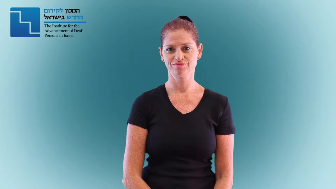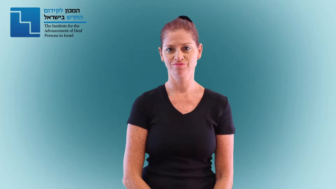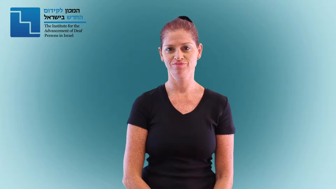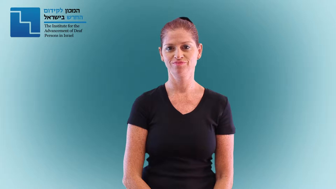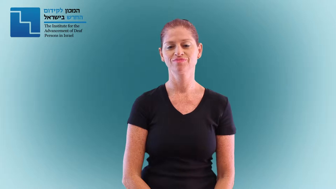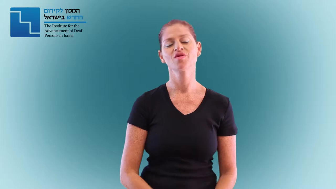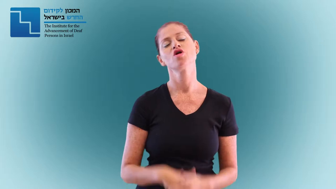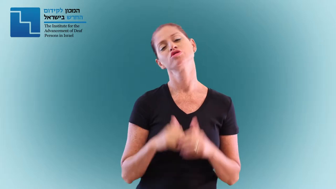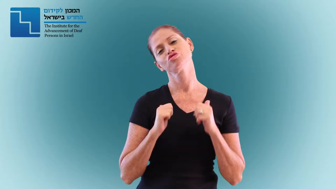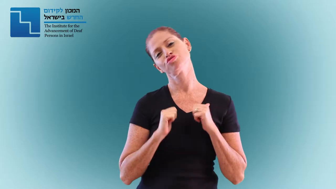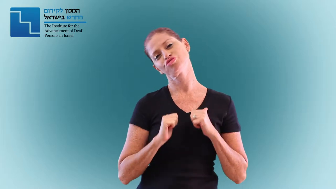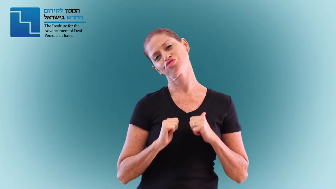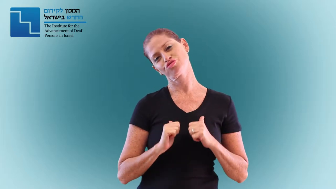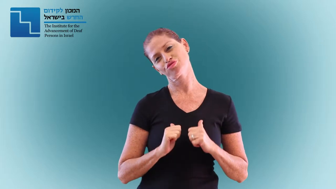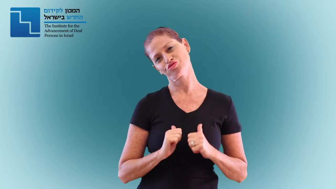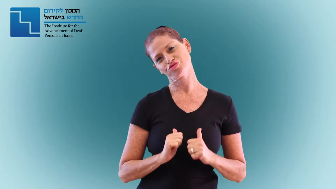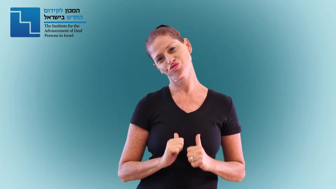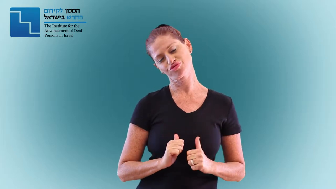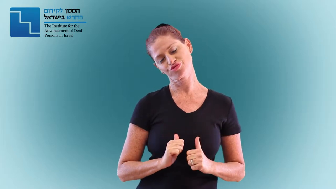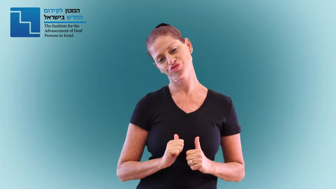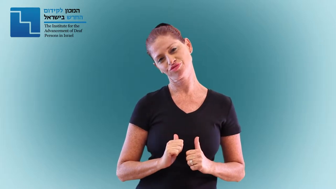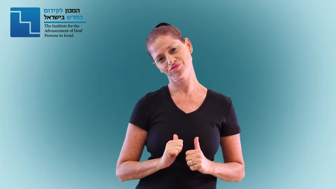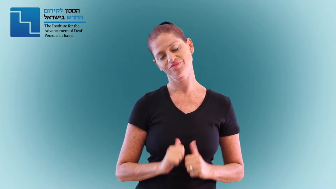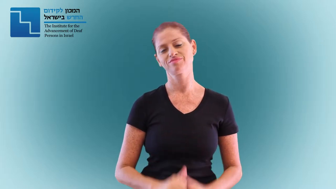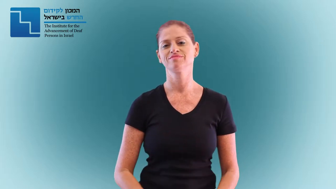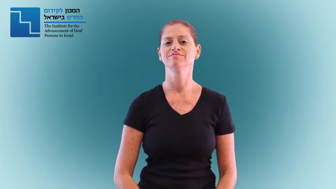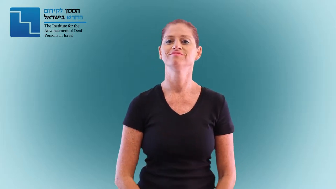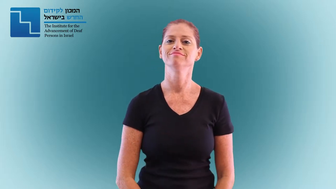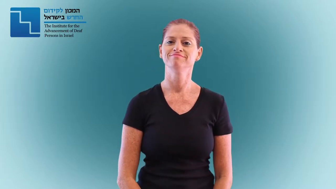שקט